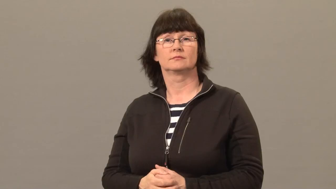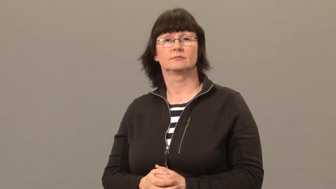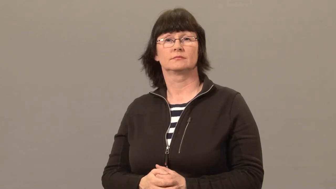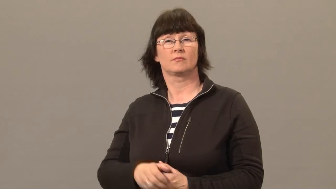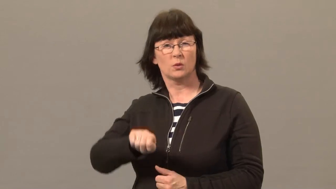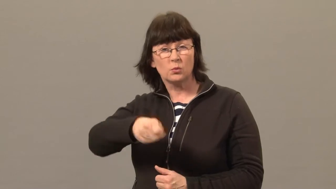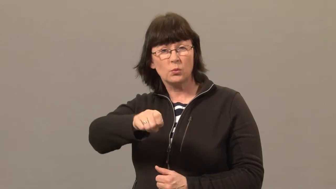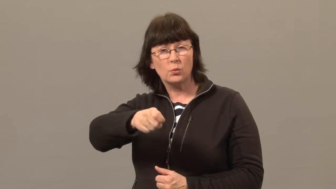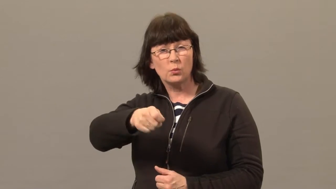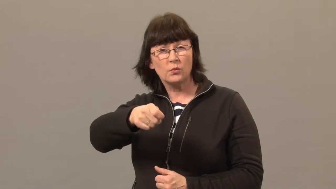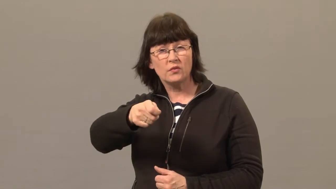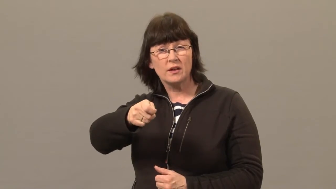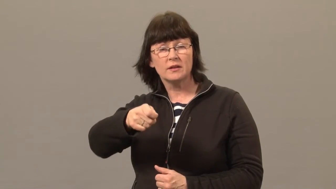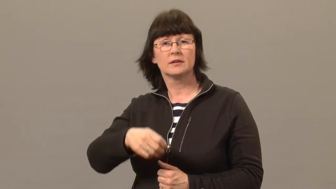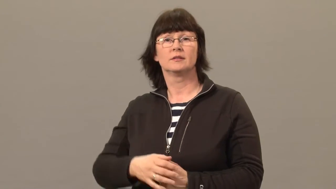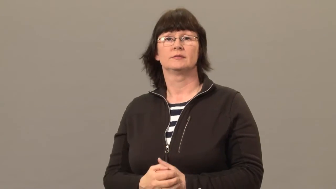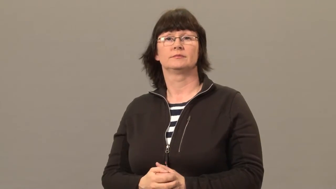Skrúfa